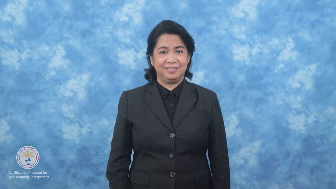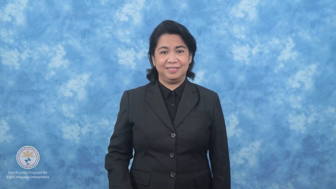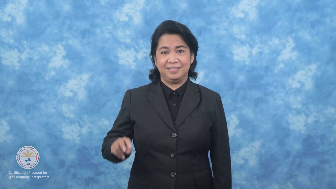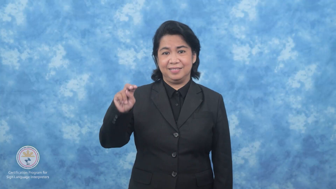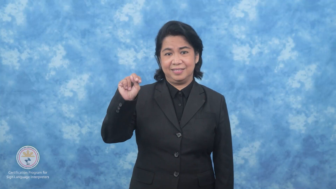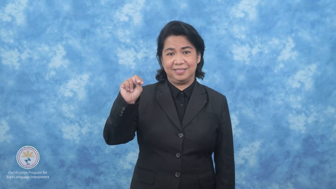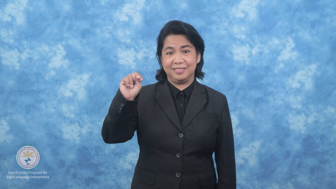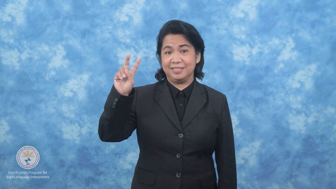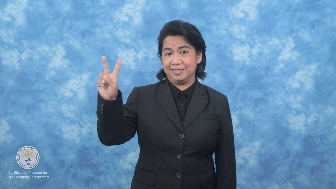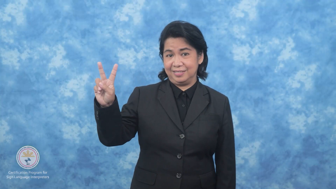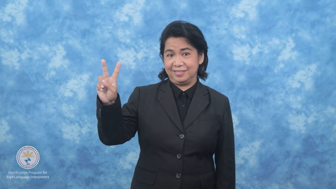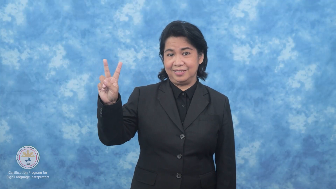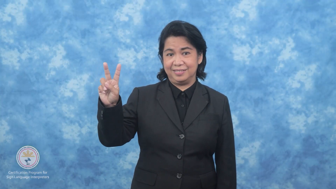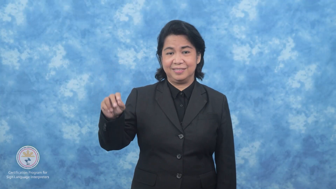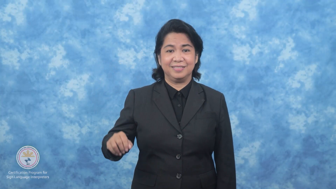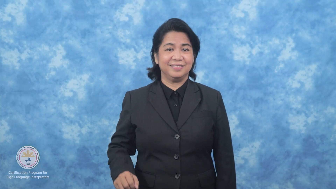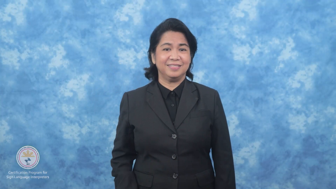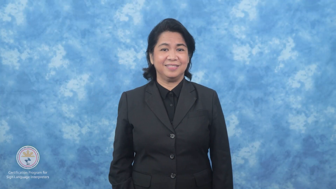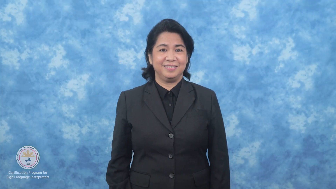Nueva Vizcaya